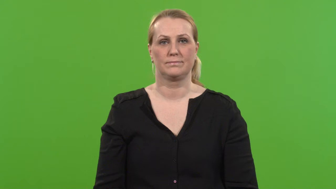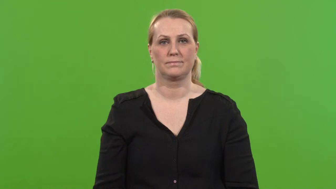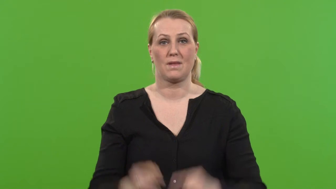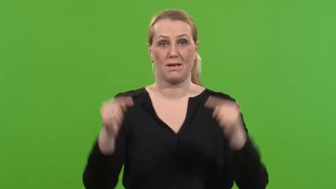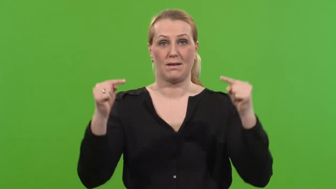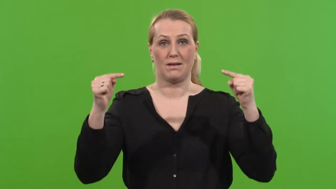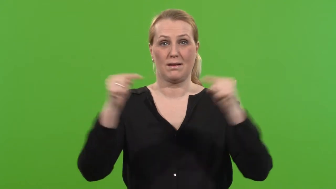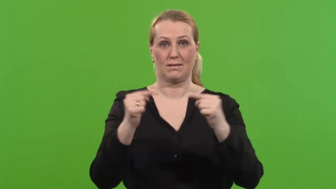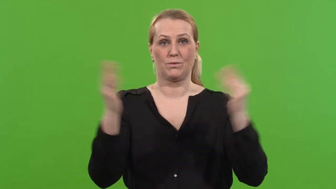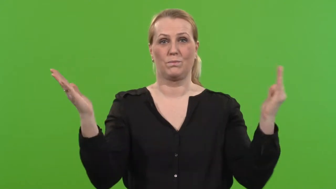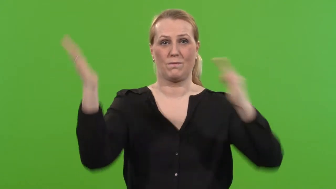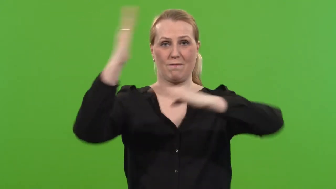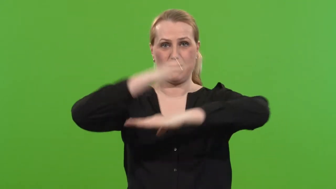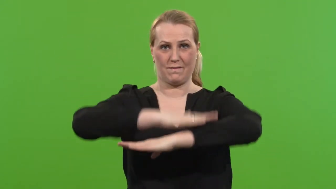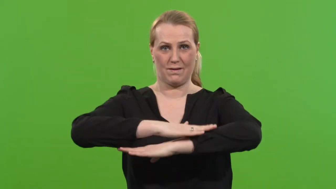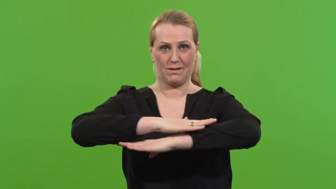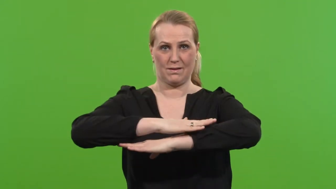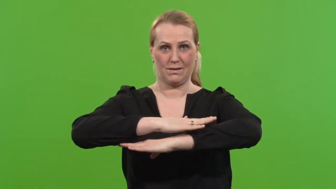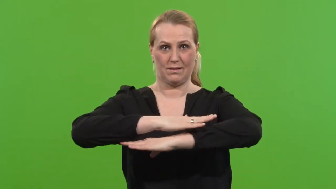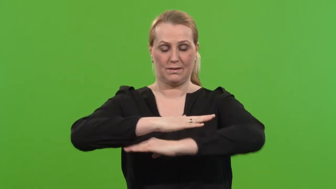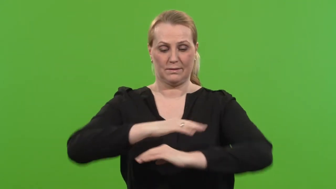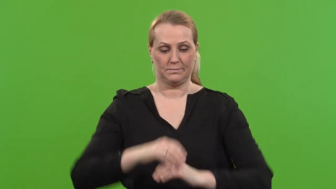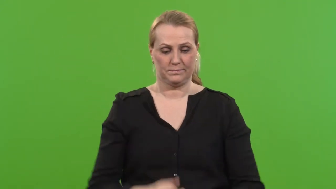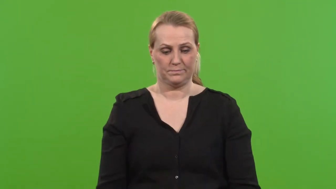Andumhverfa